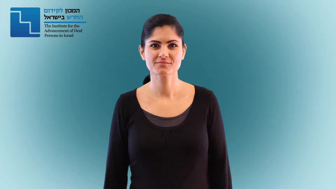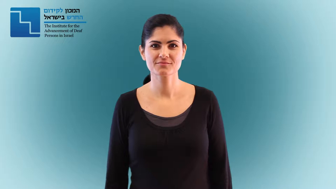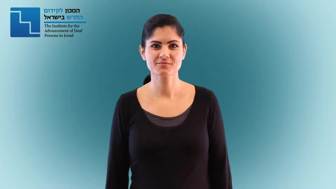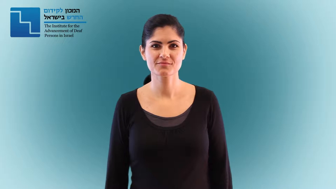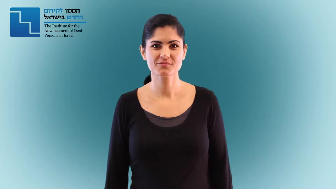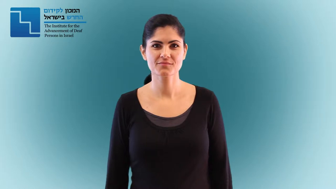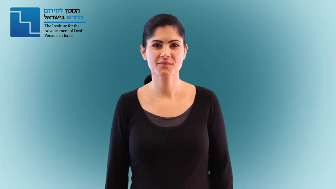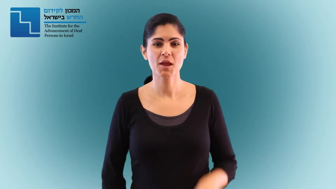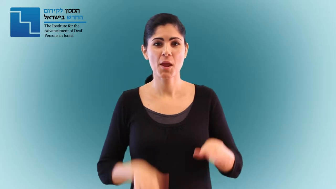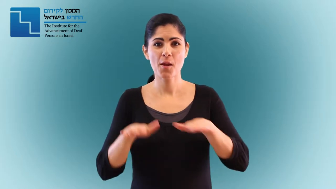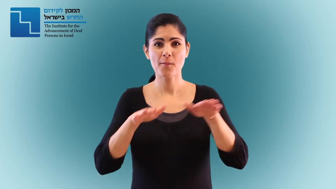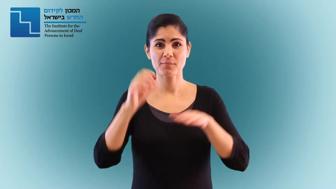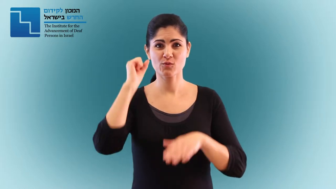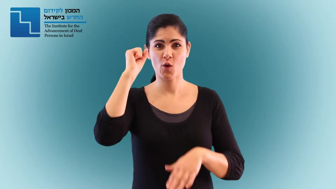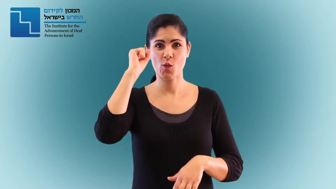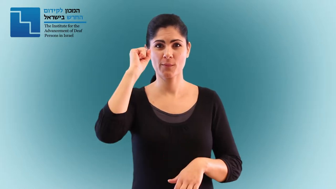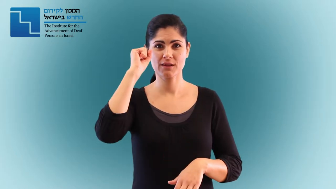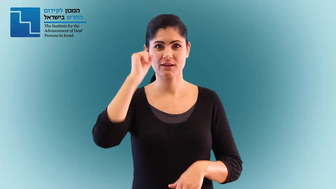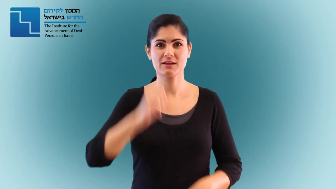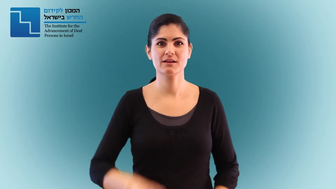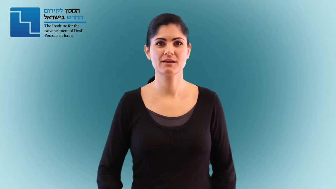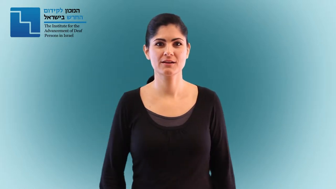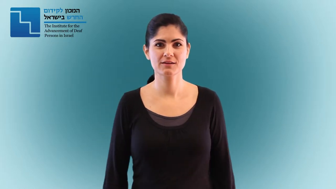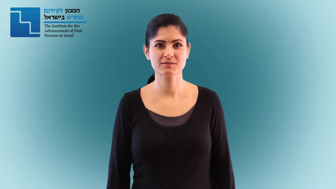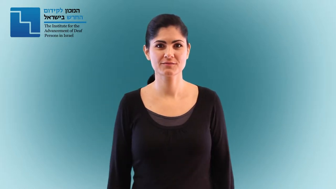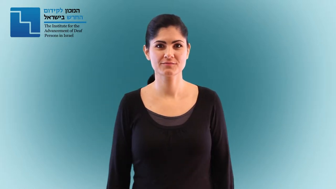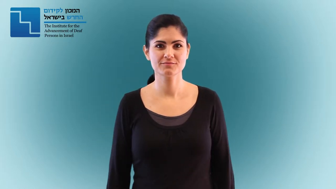ביטוח לאומי